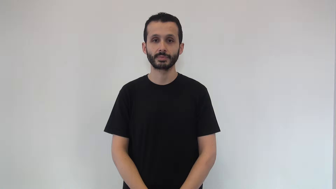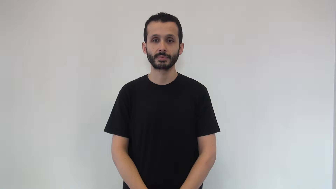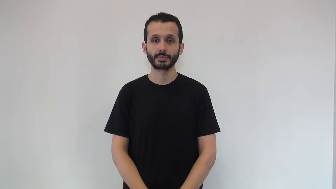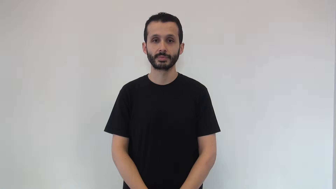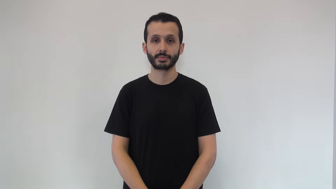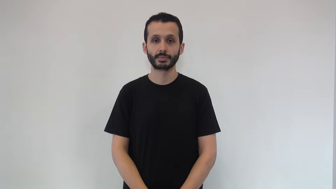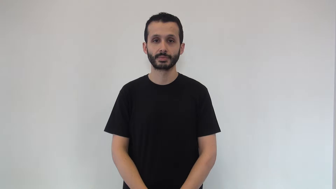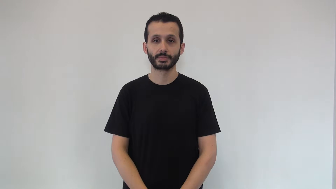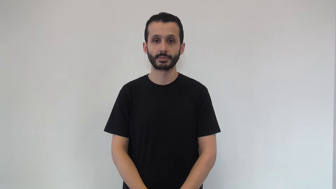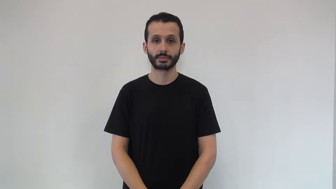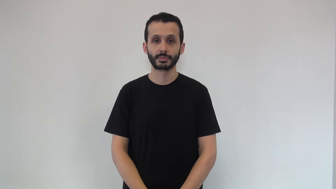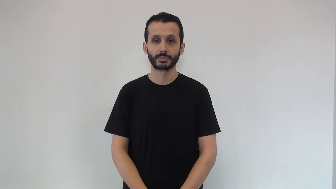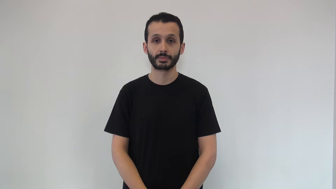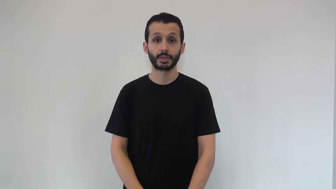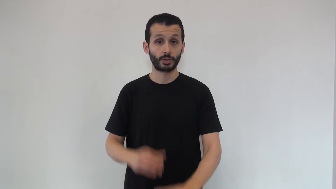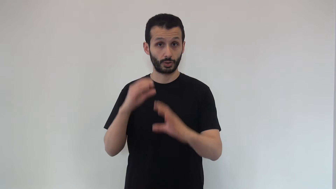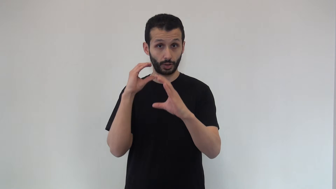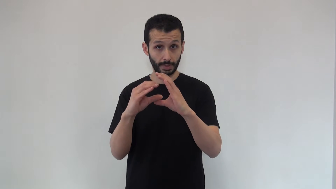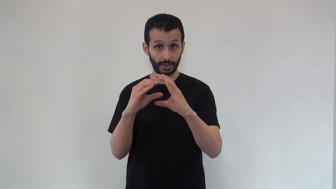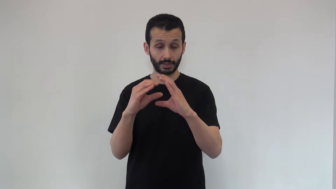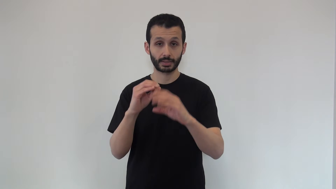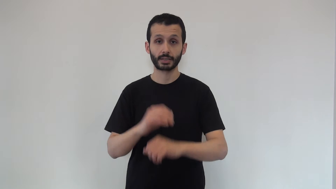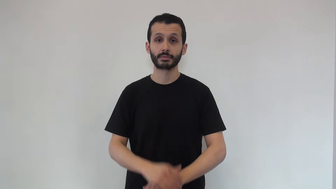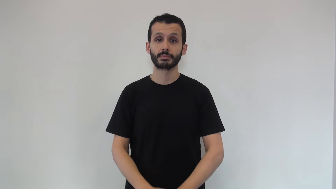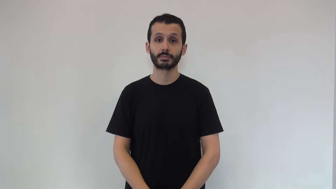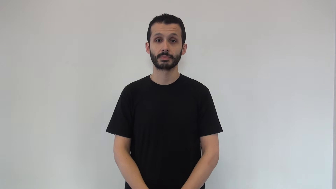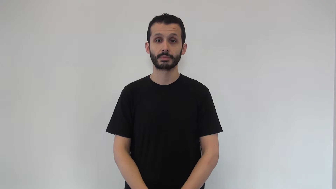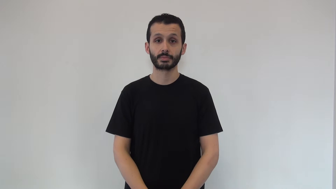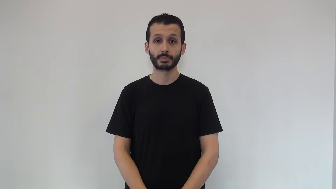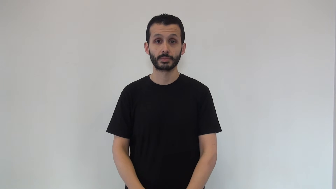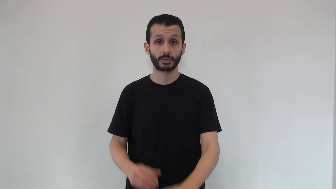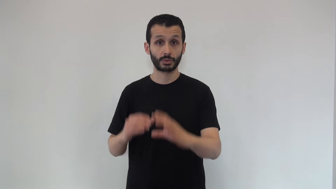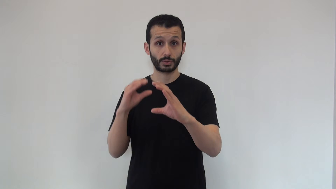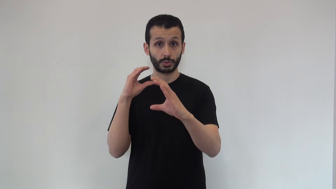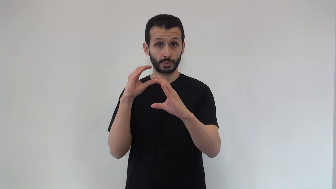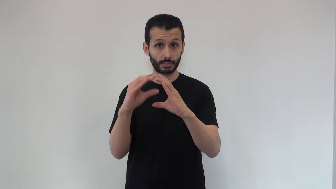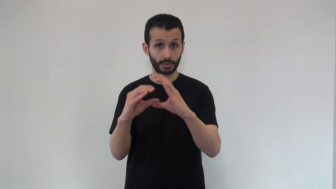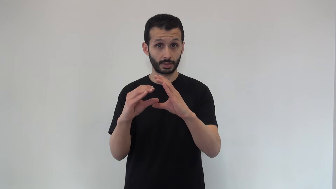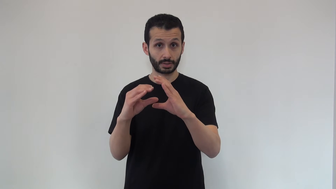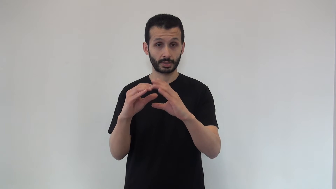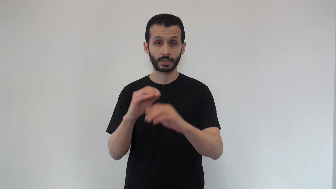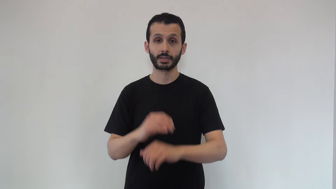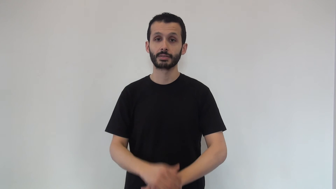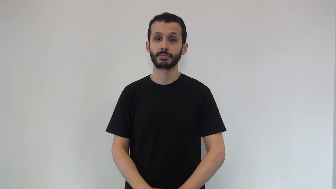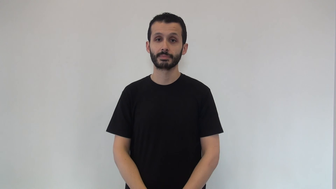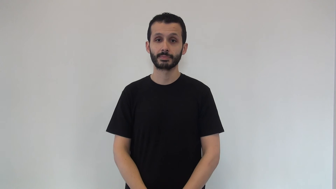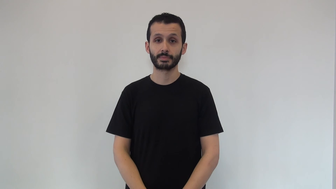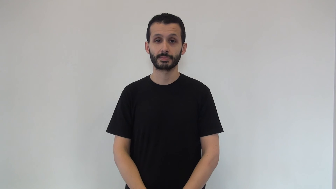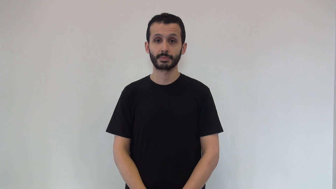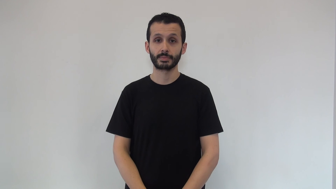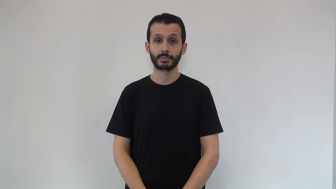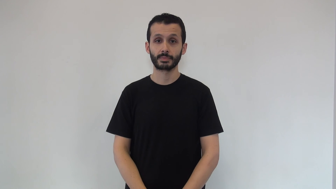copyright